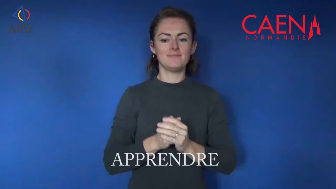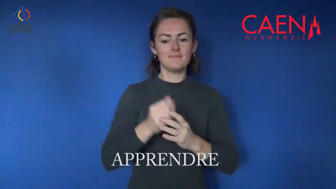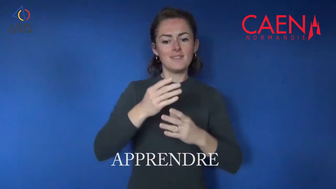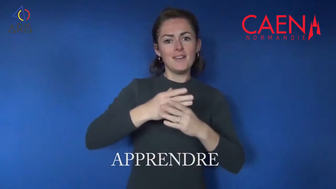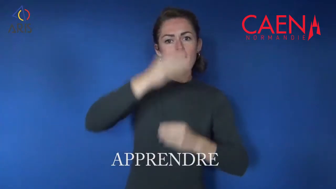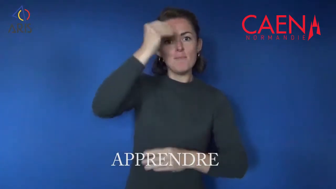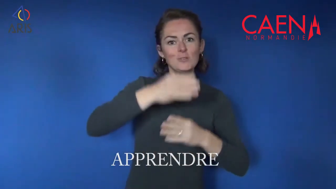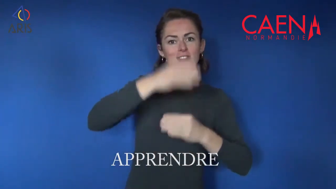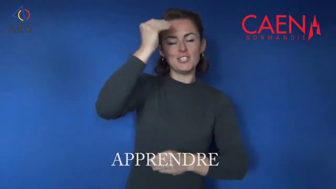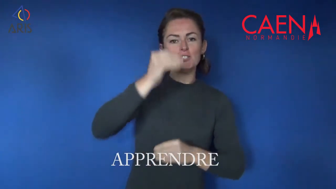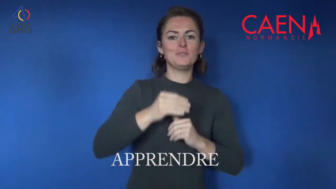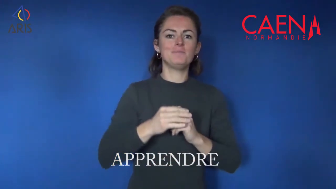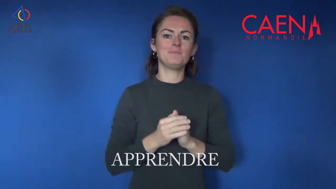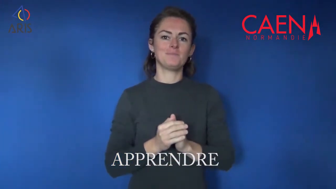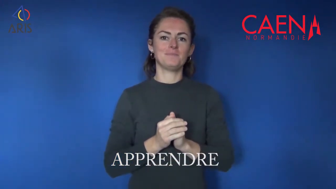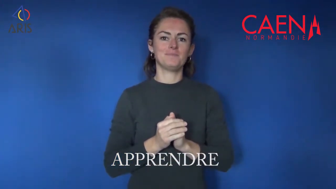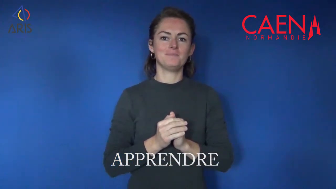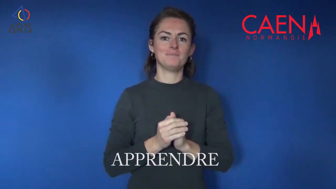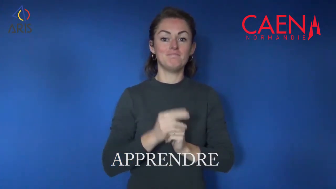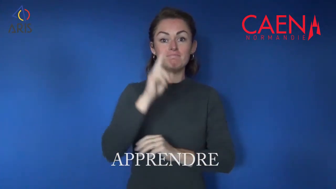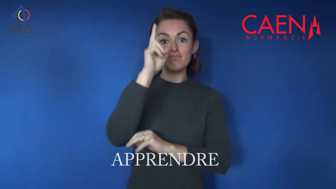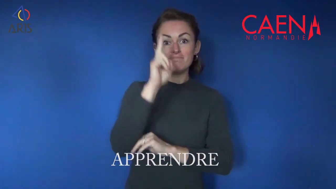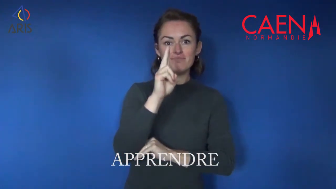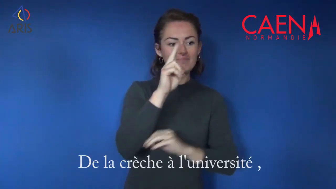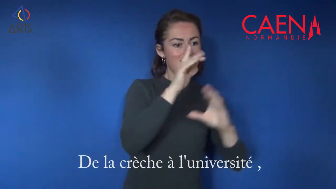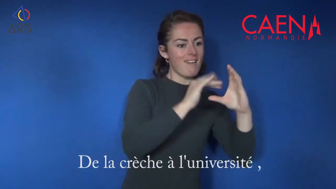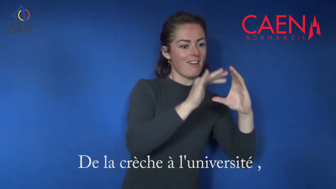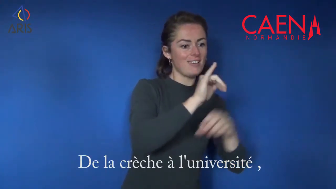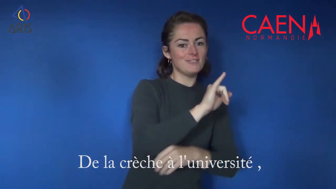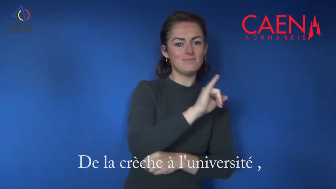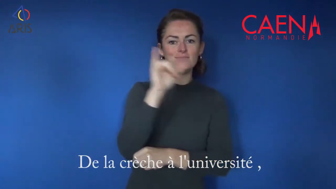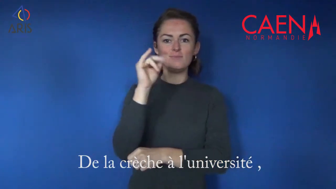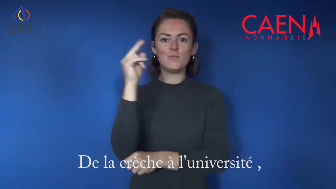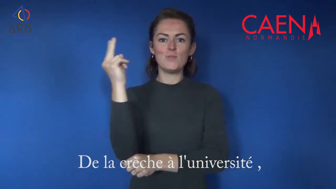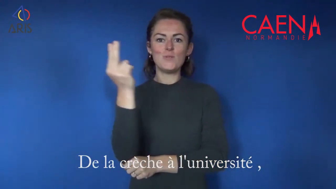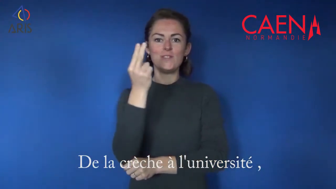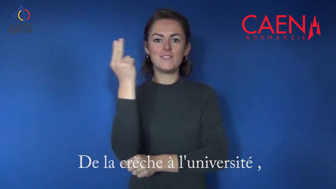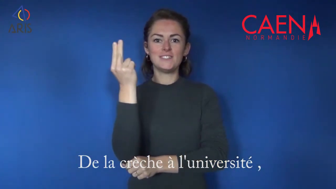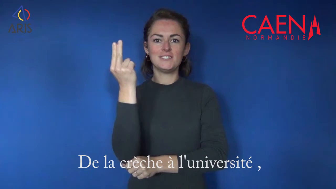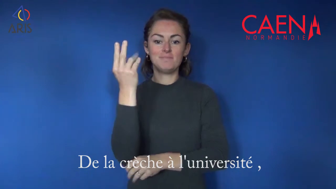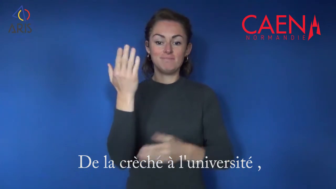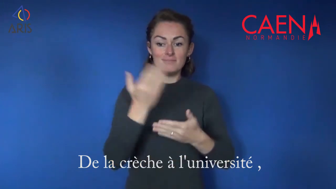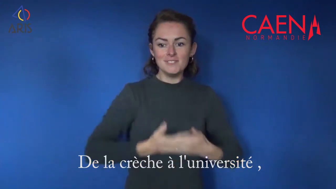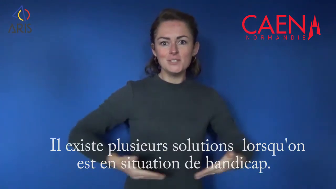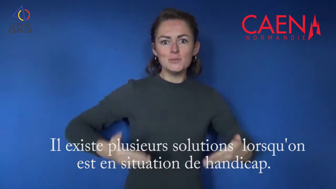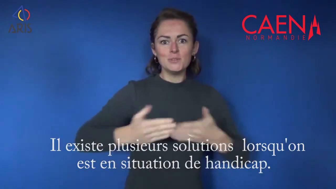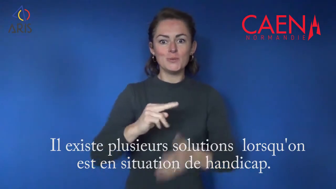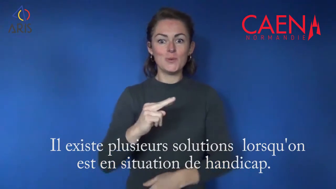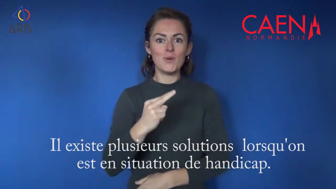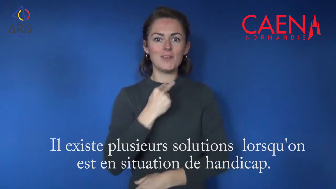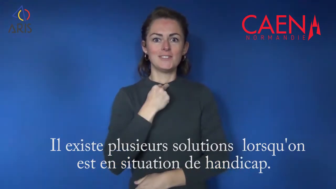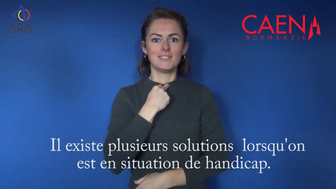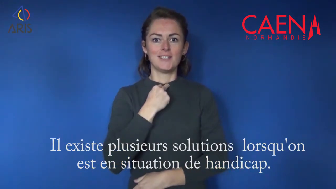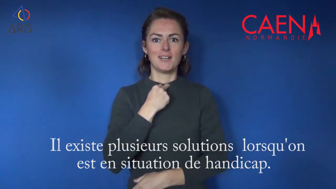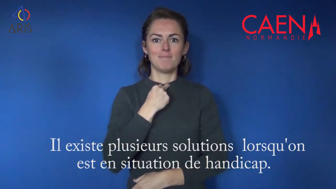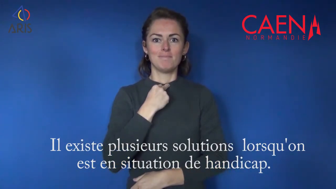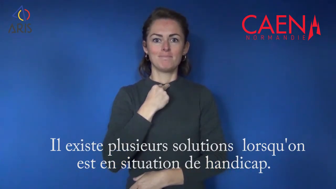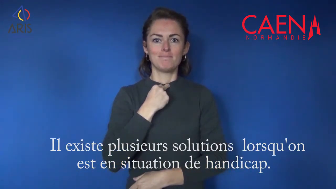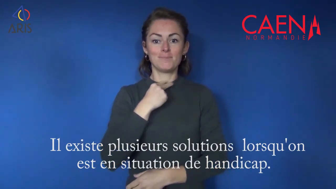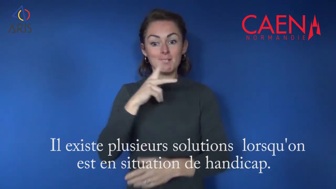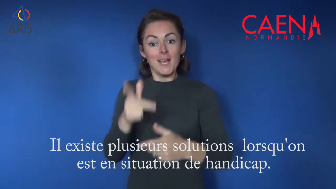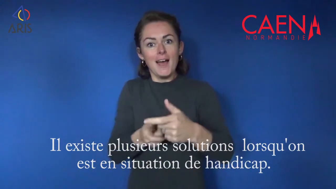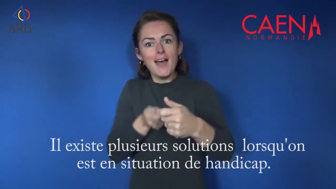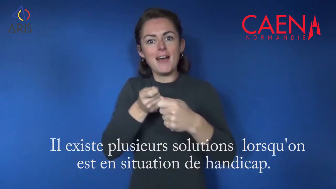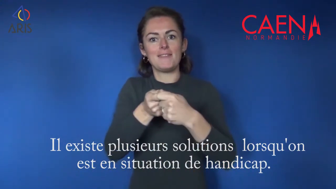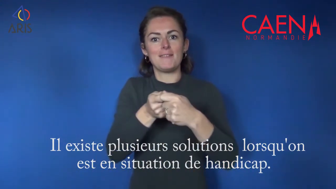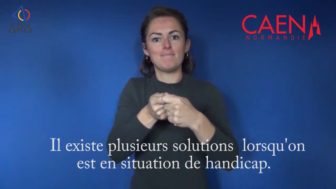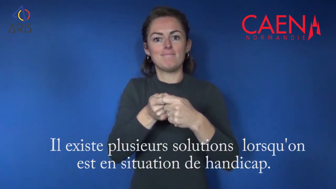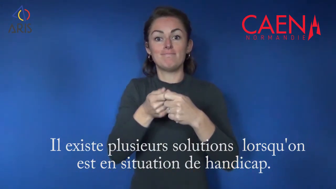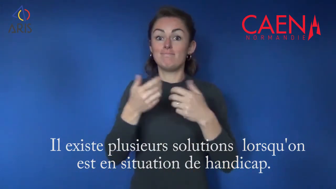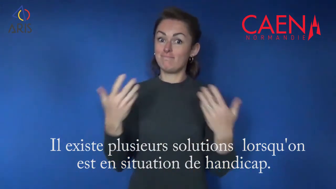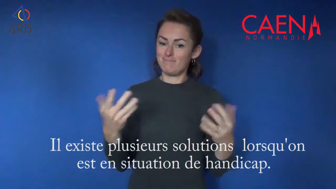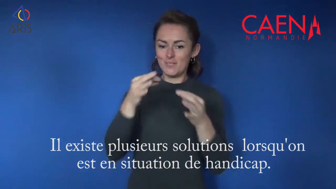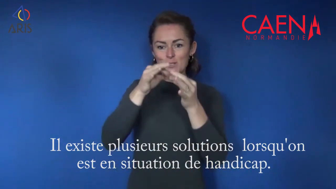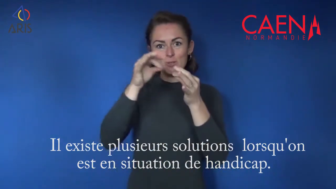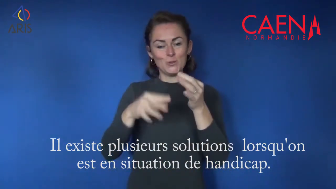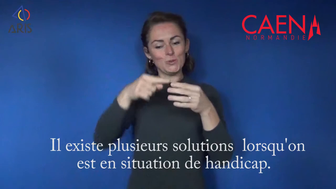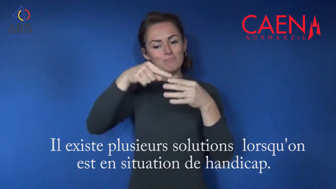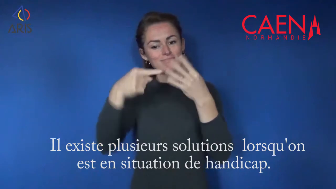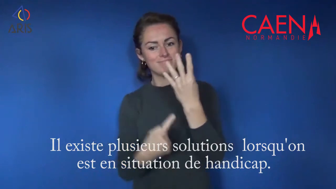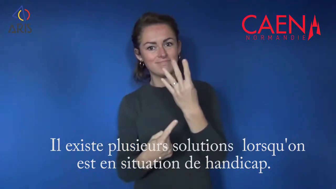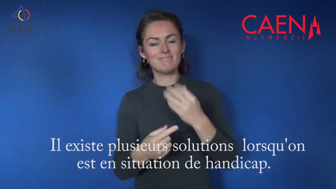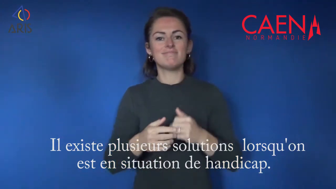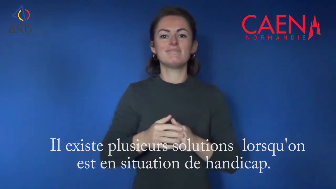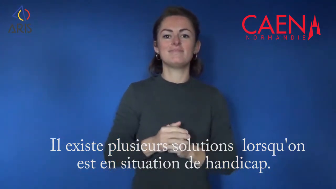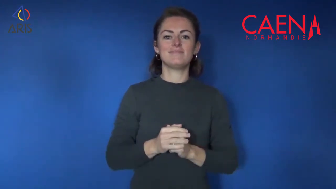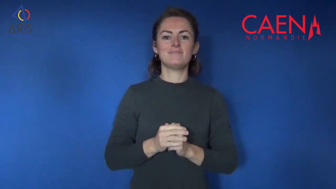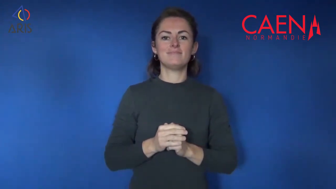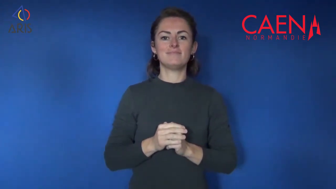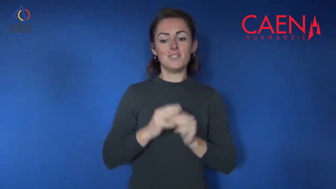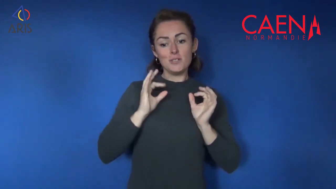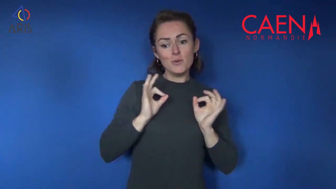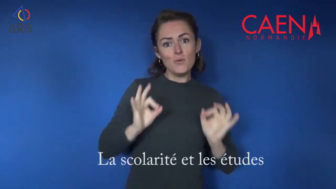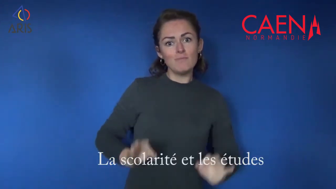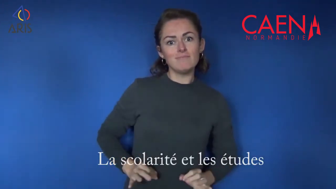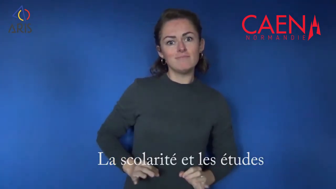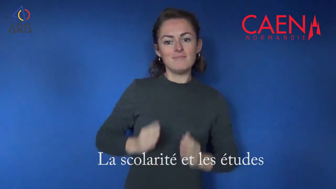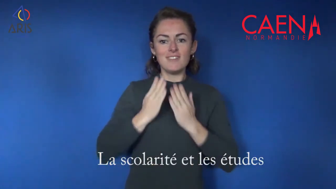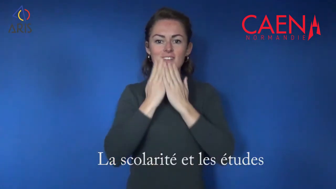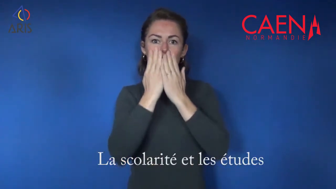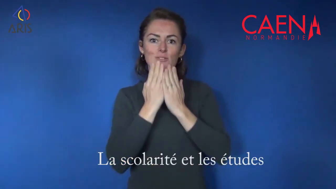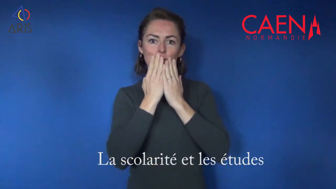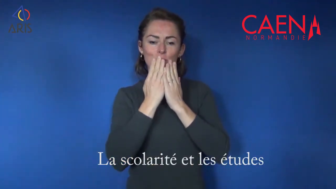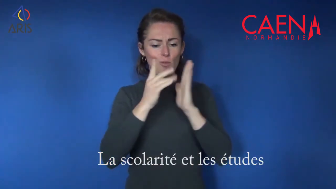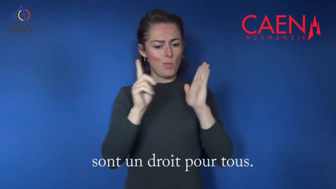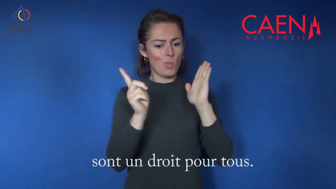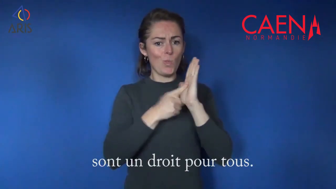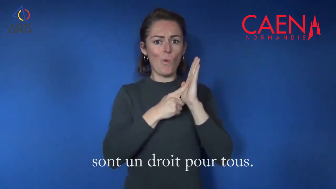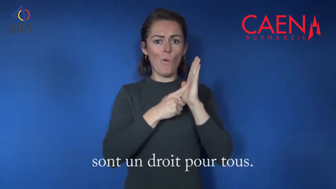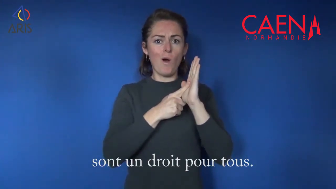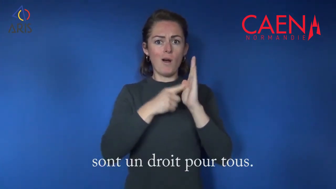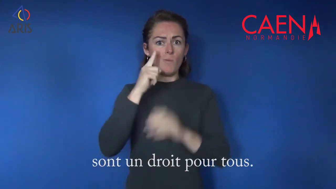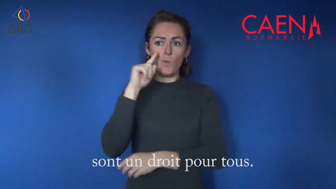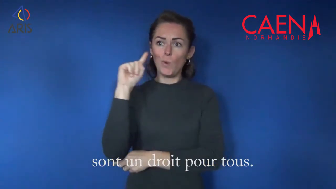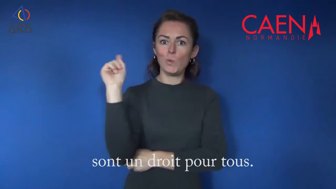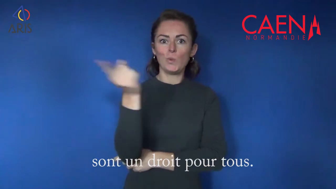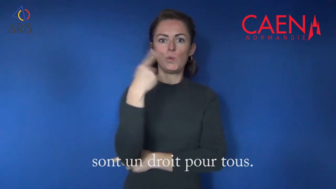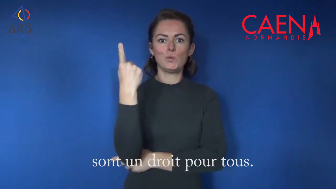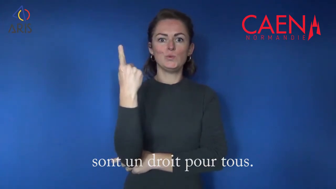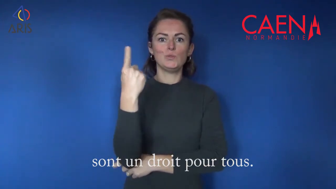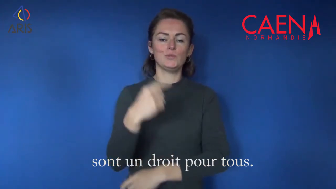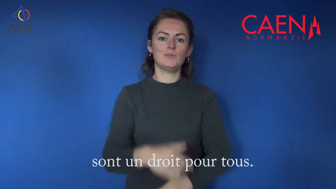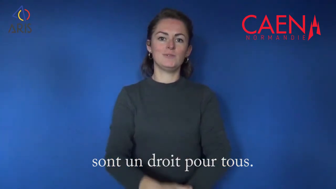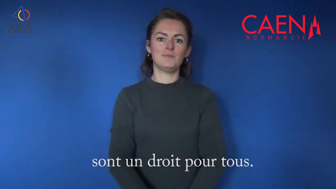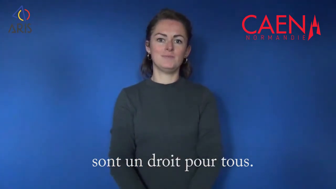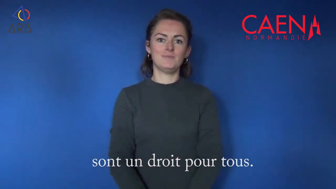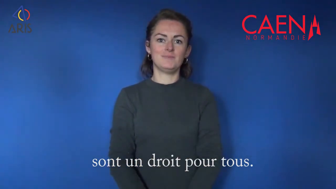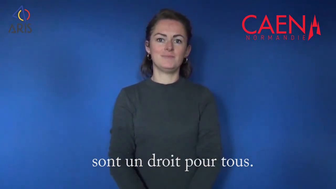Apprendre